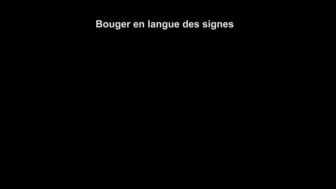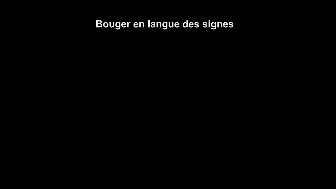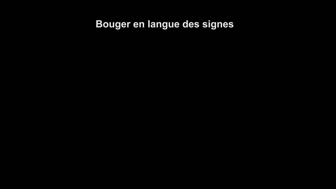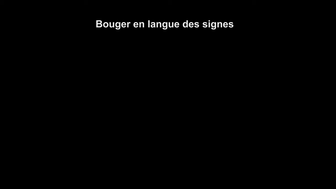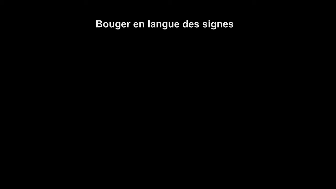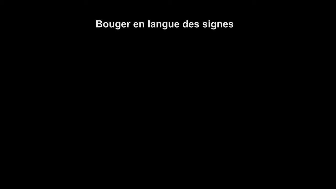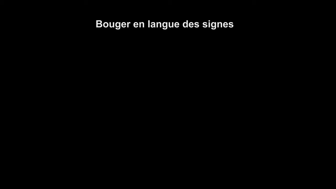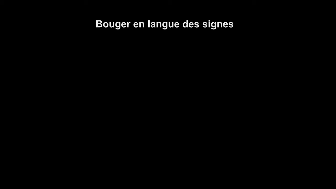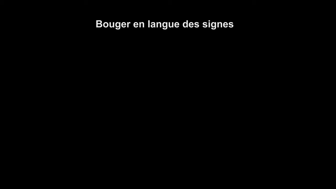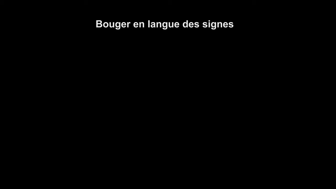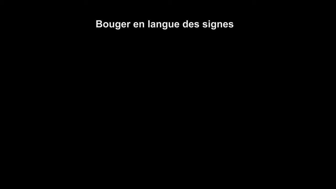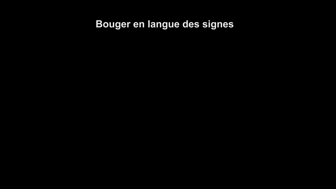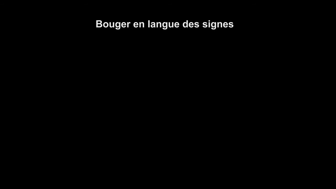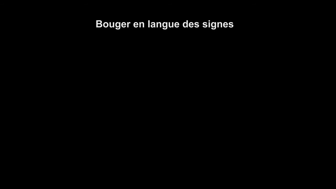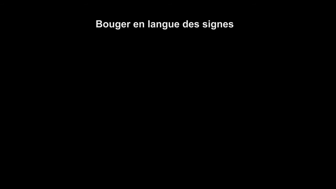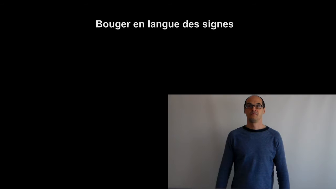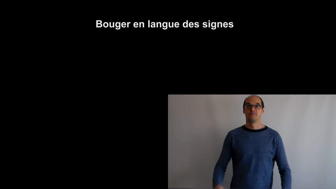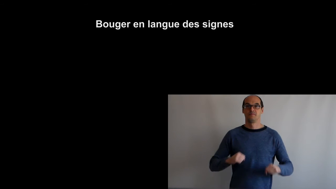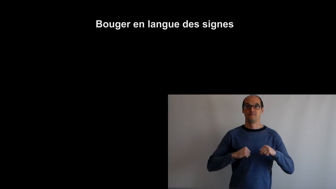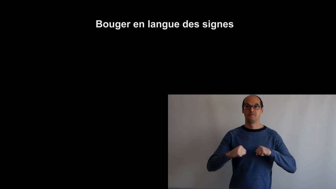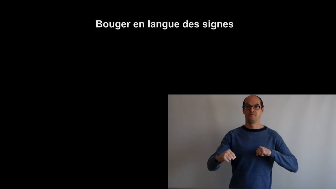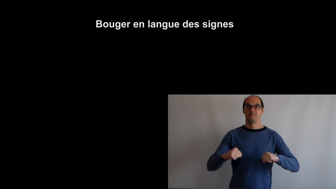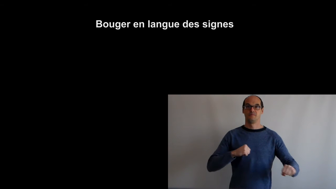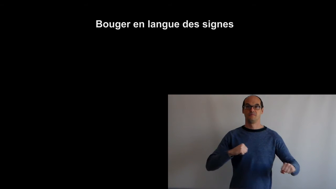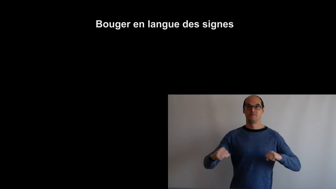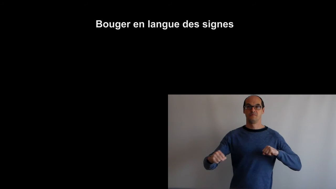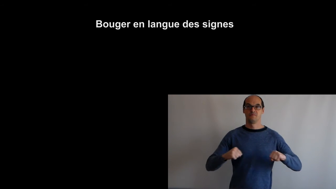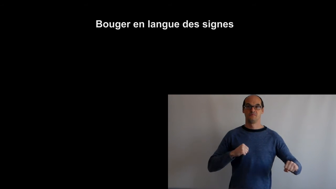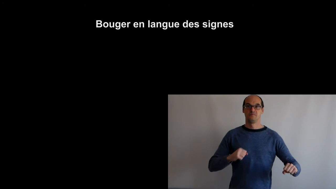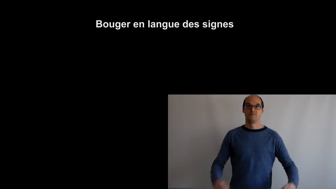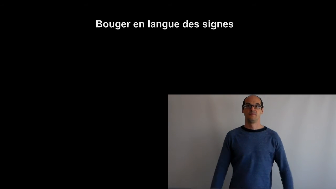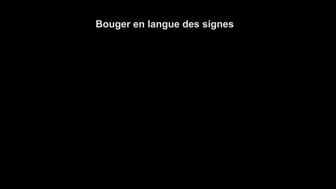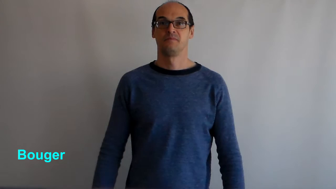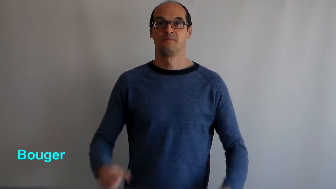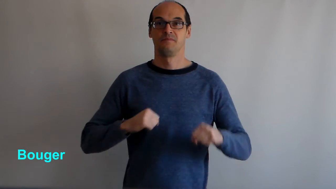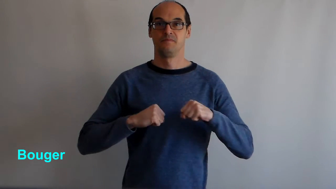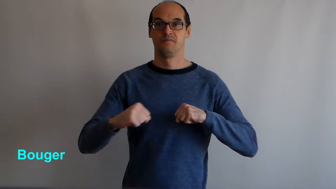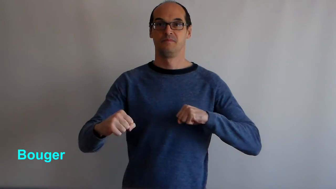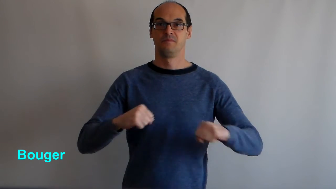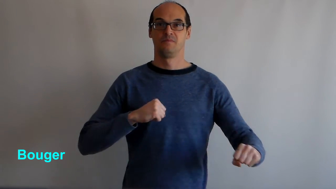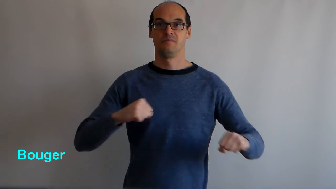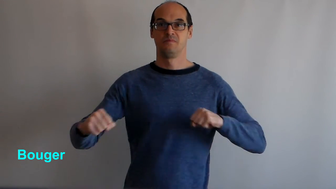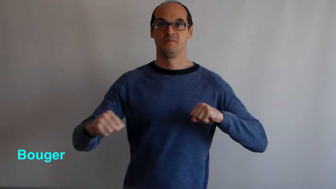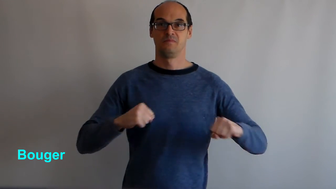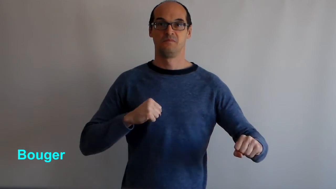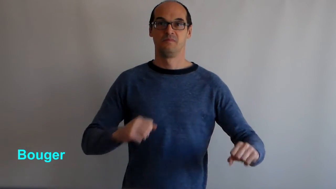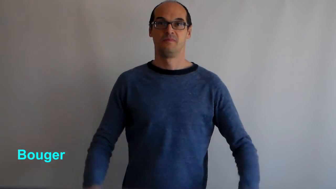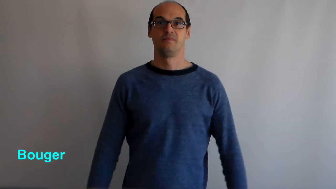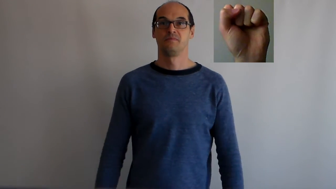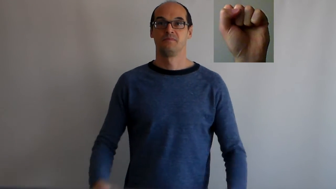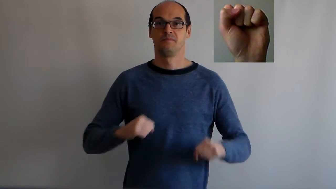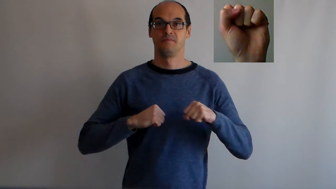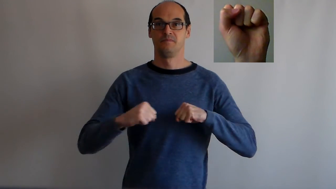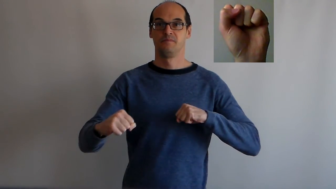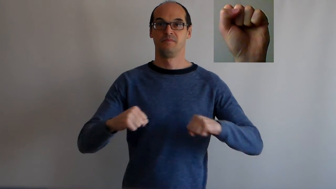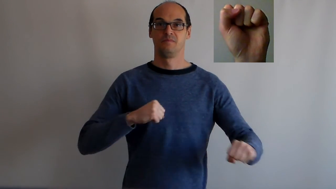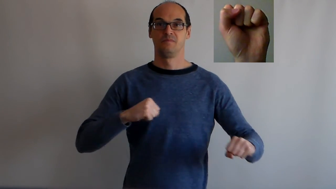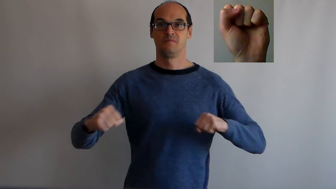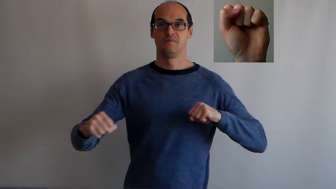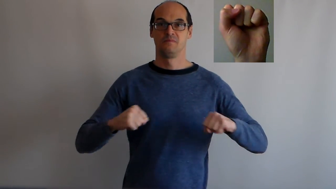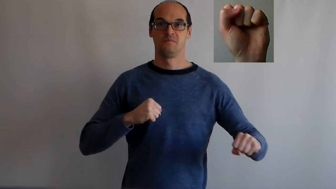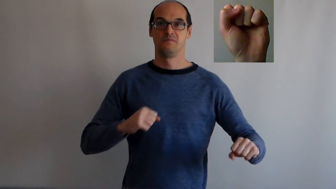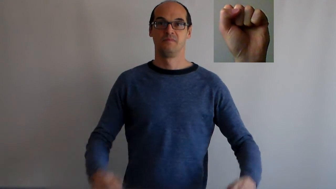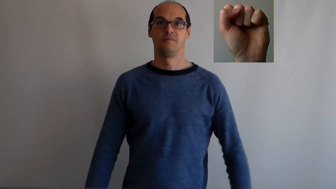Bouger